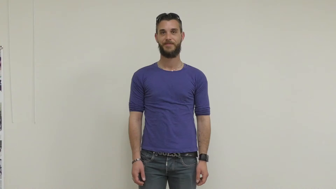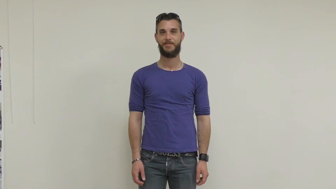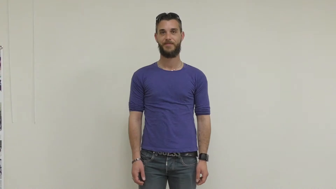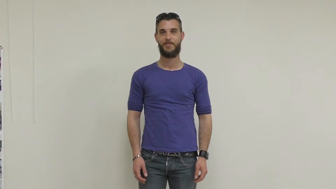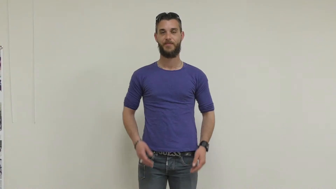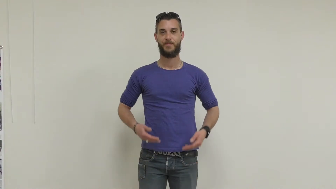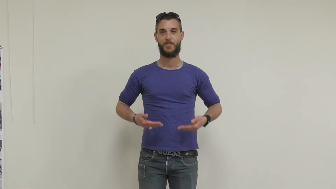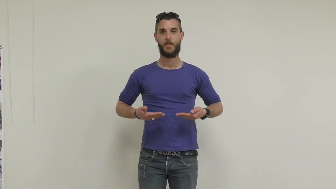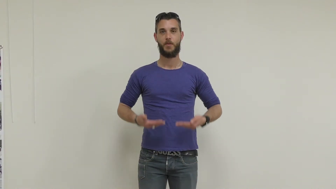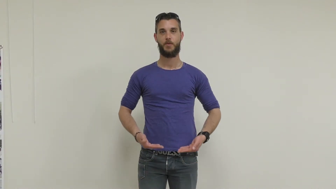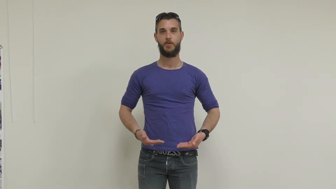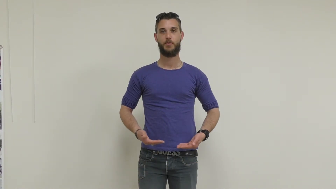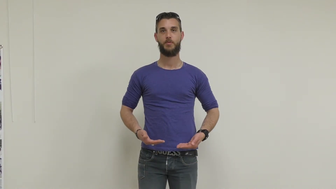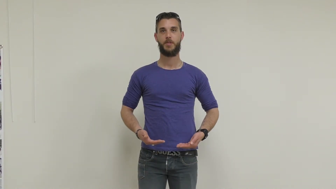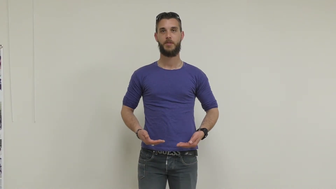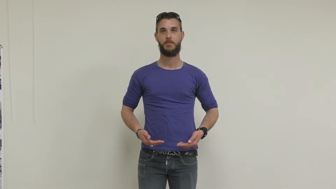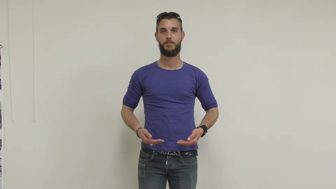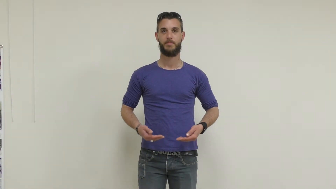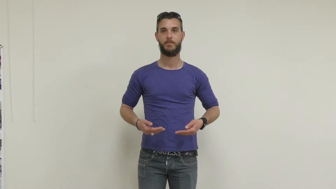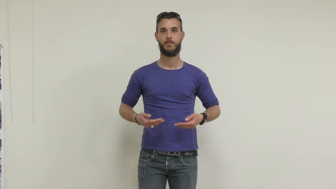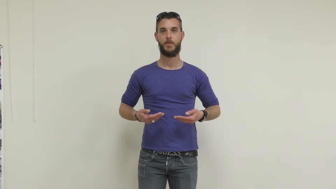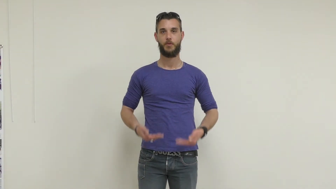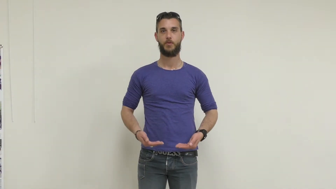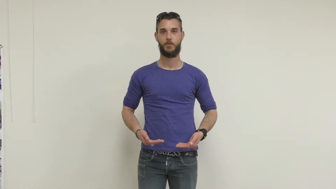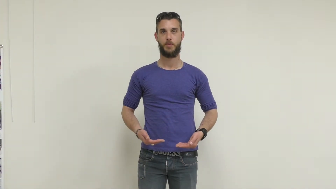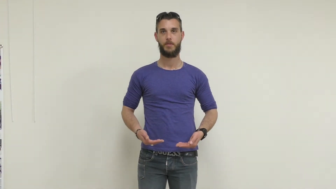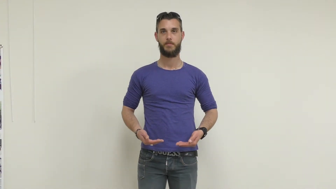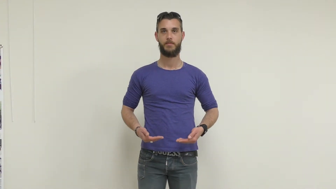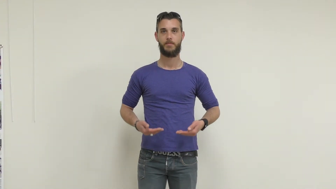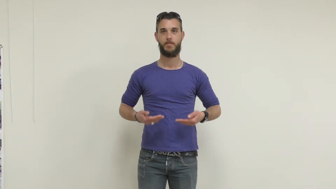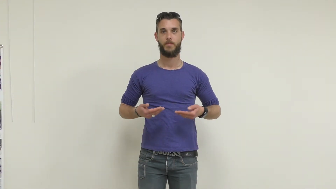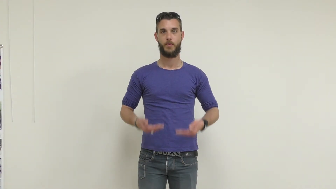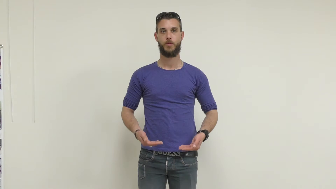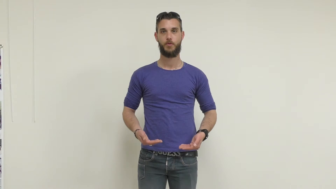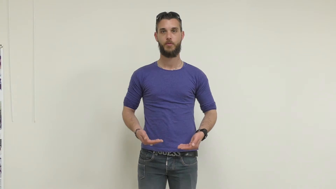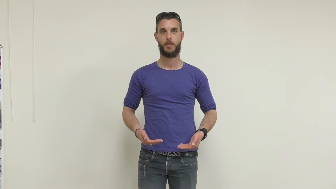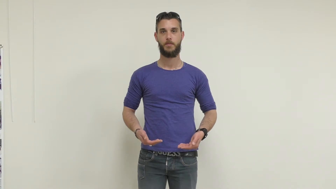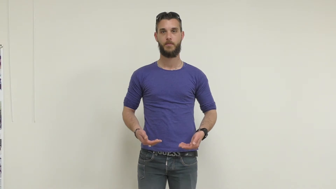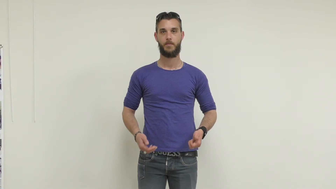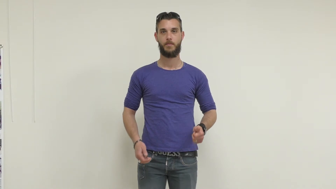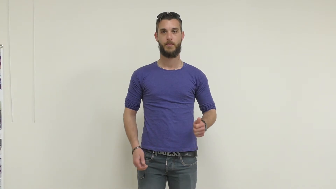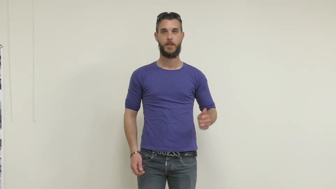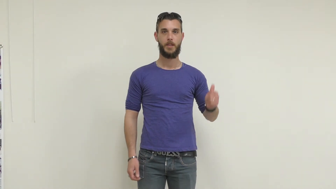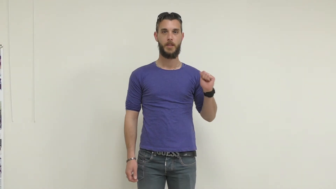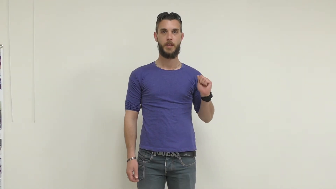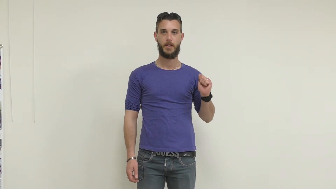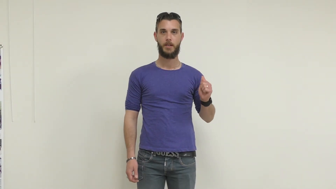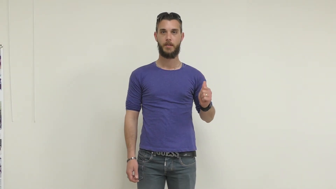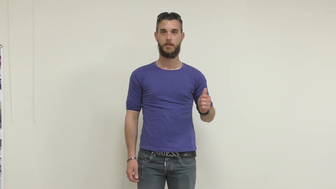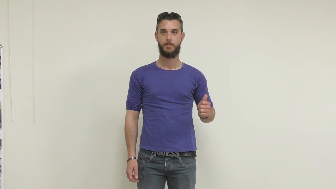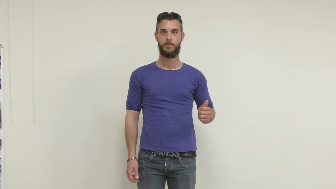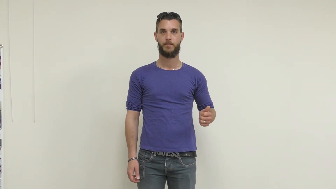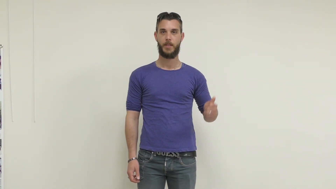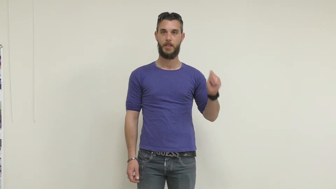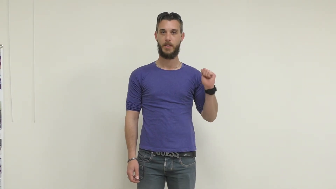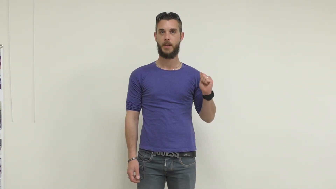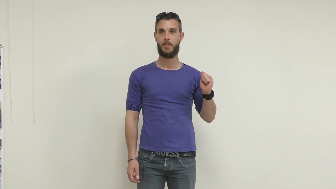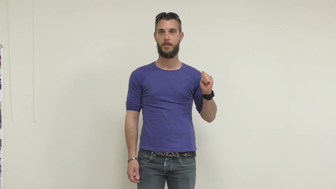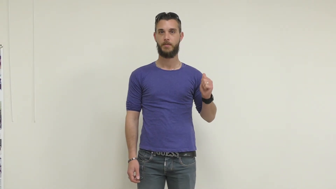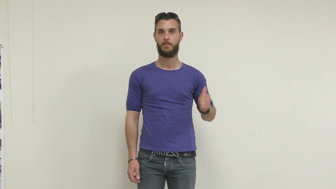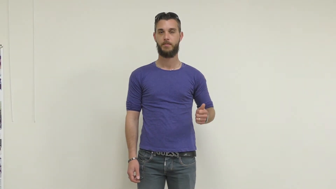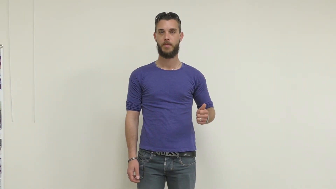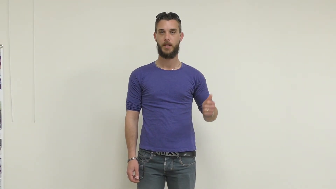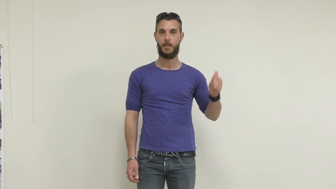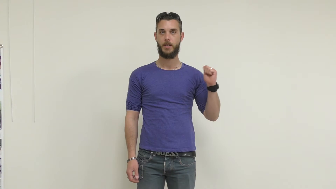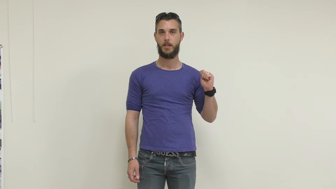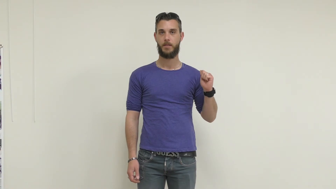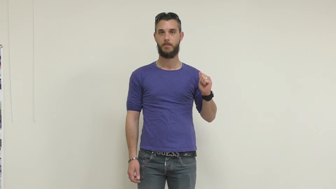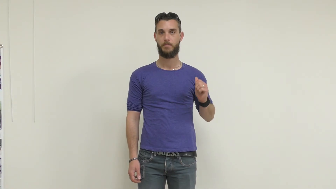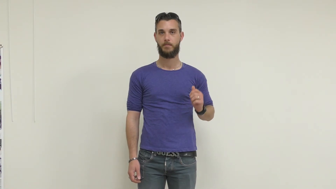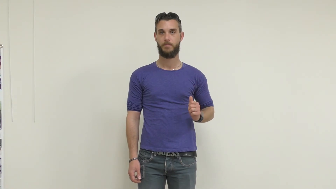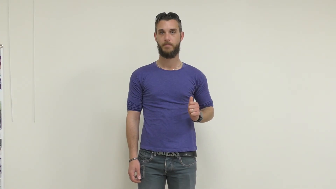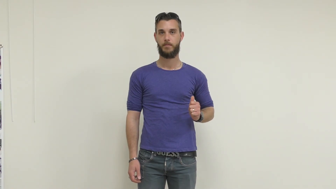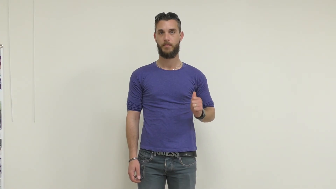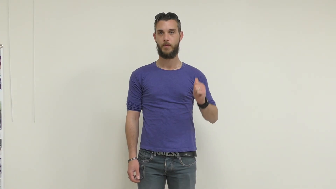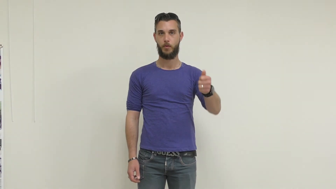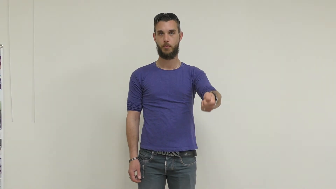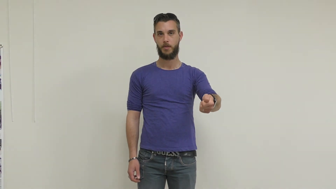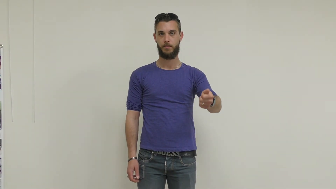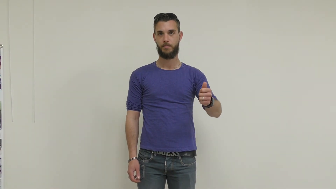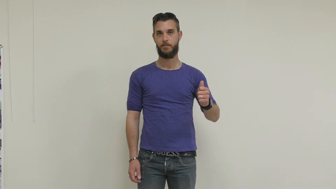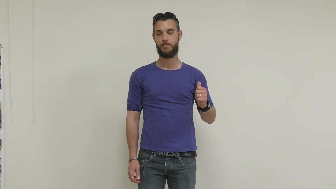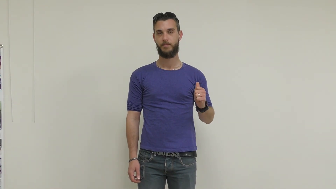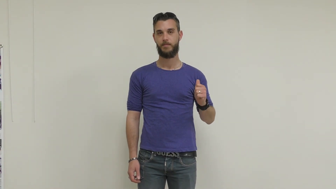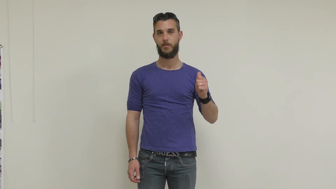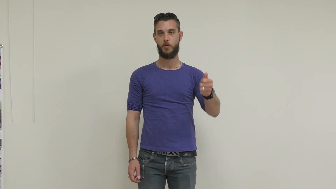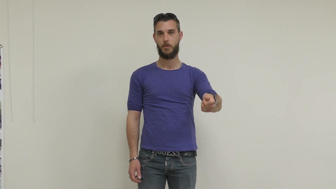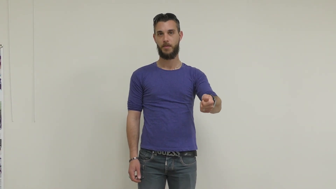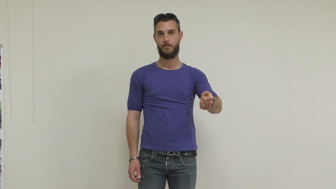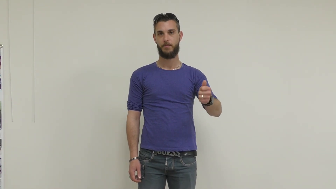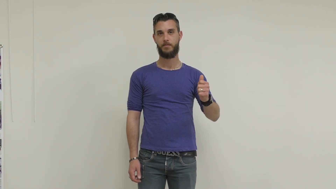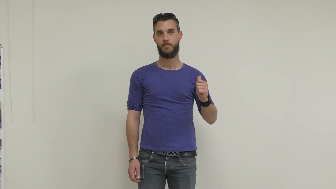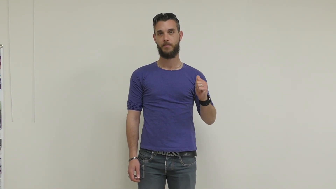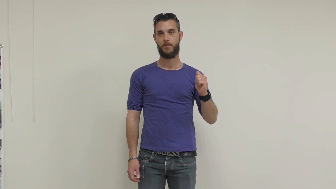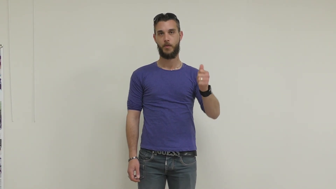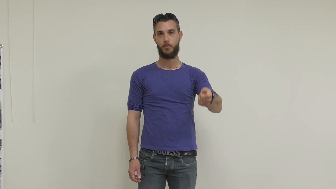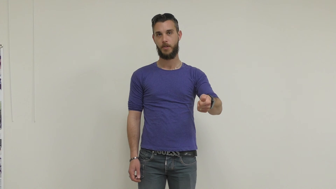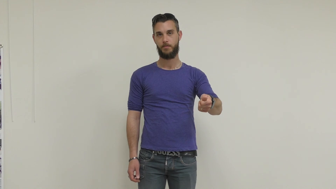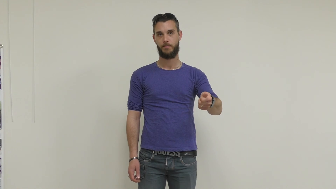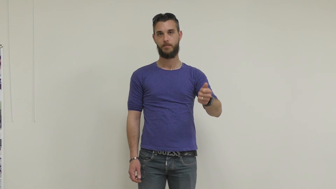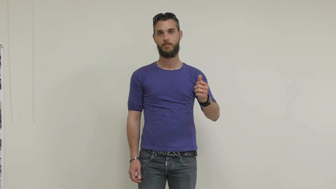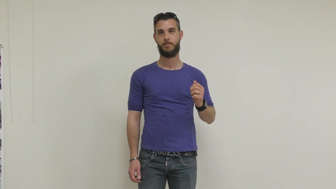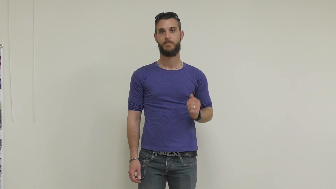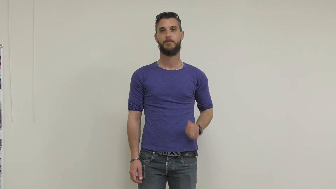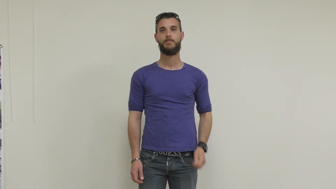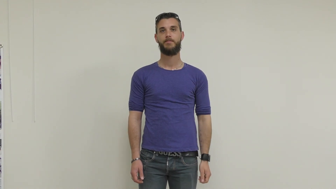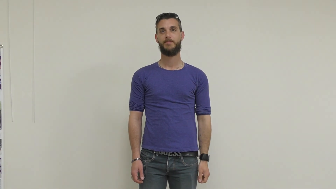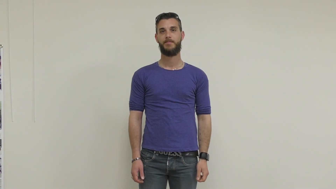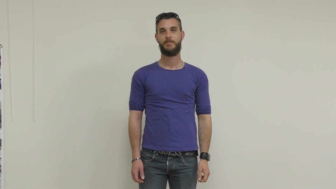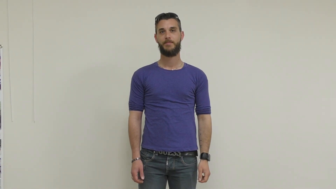Aujourd'hui, hier, demain